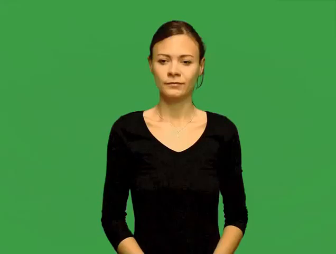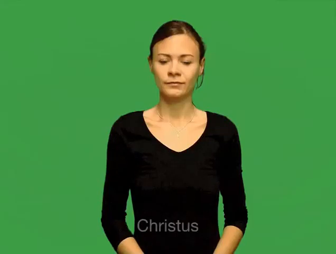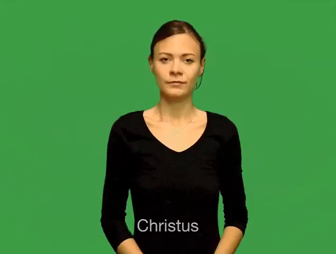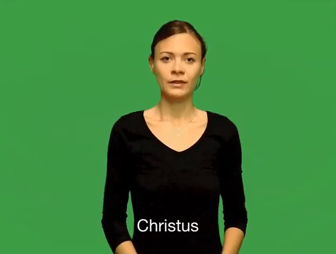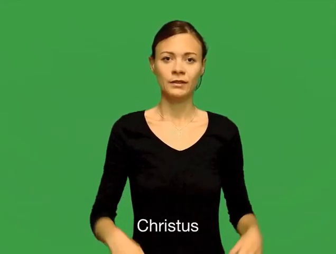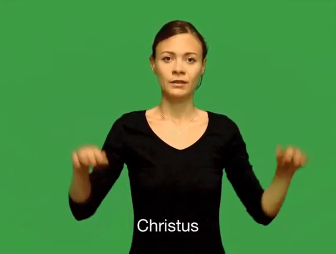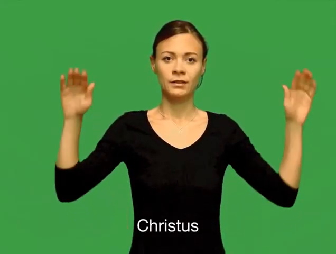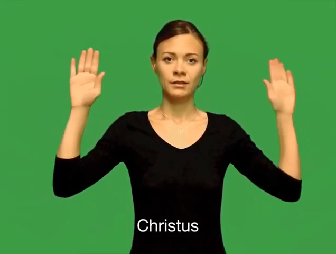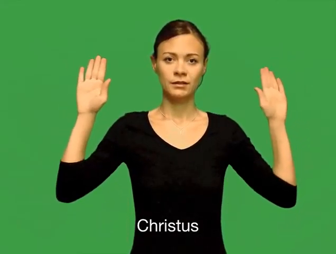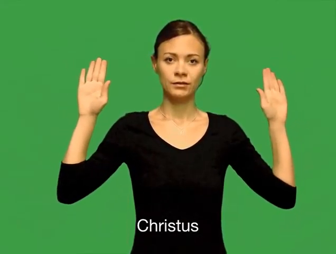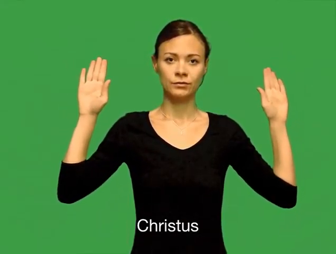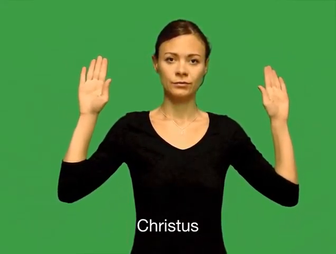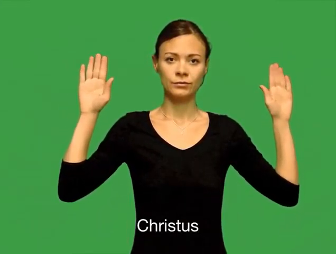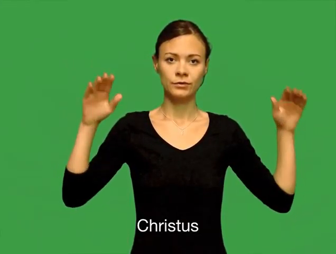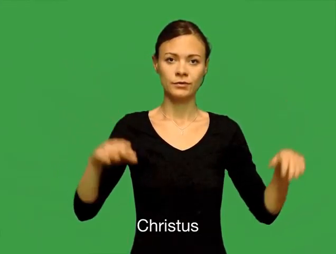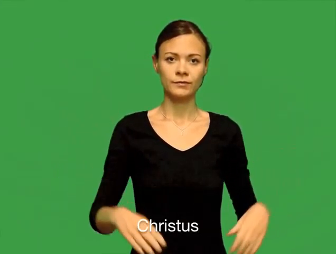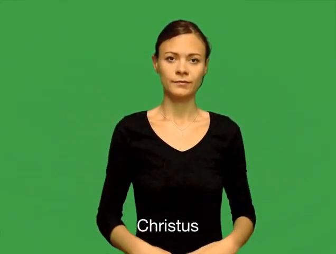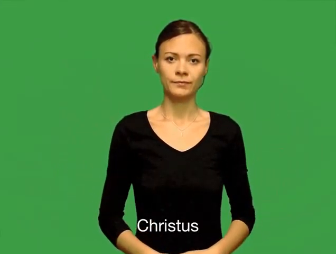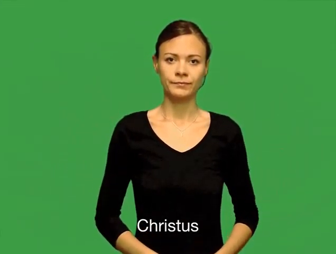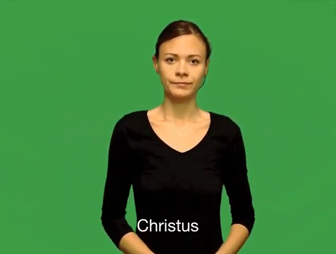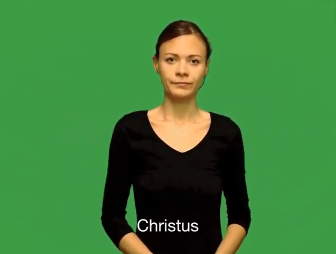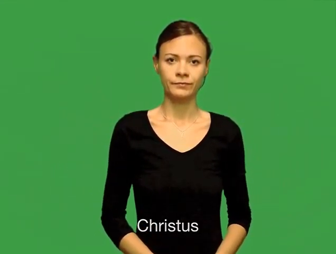Christus